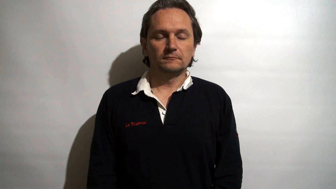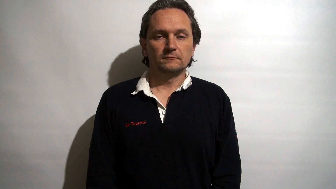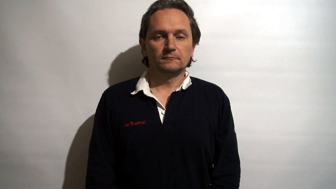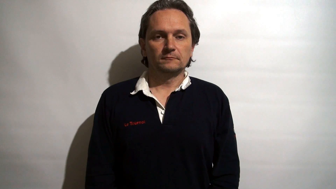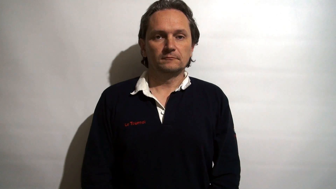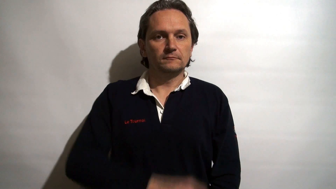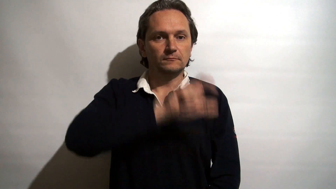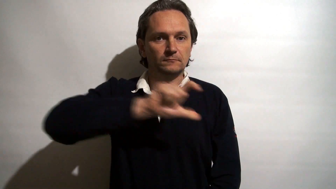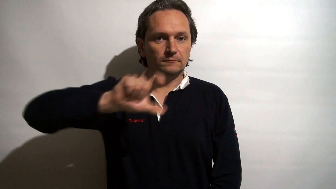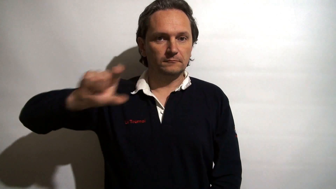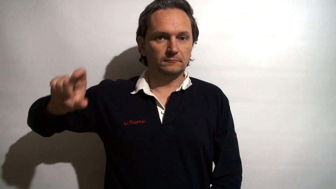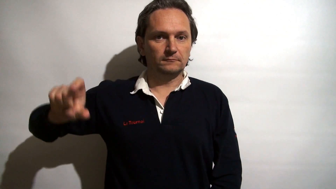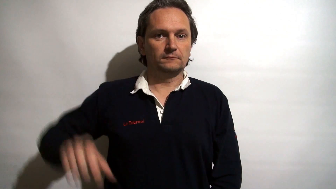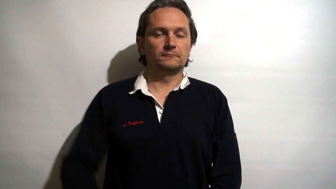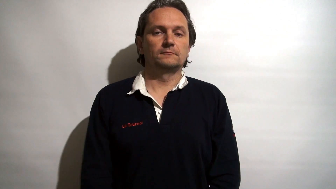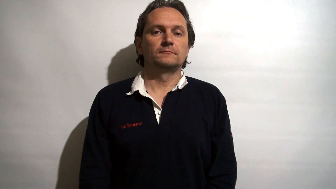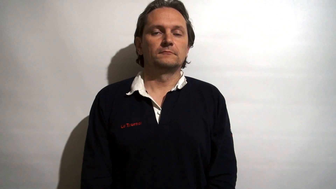Népal